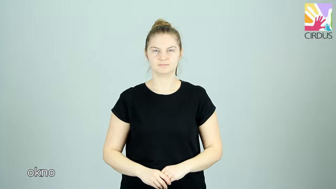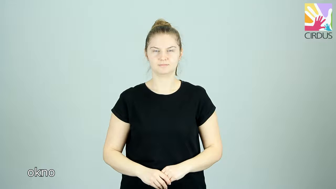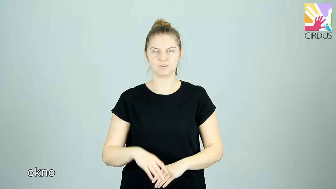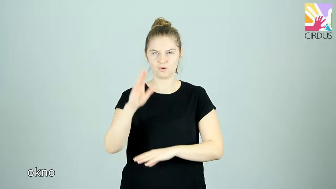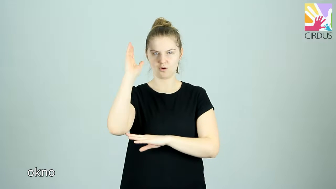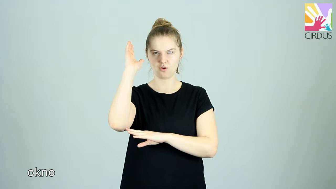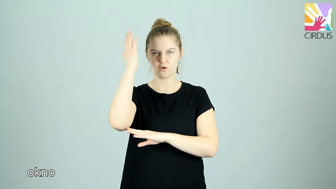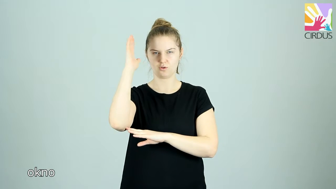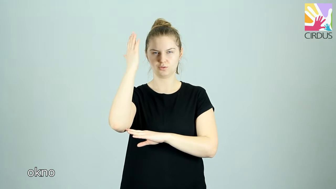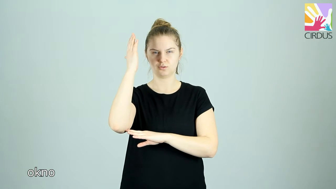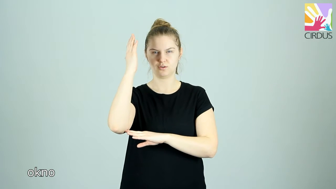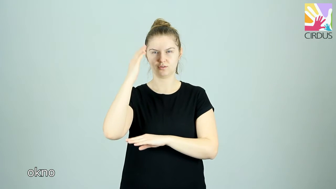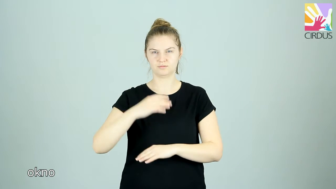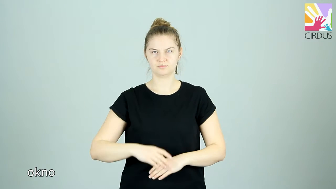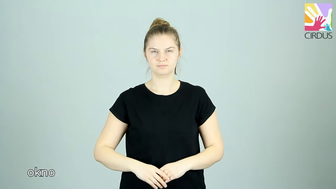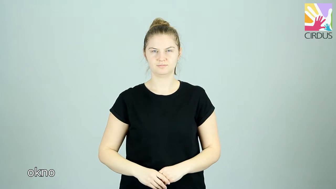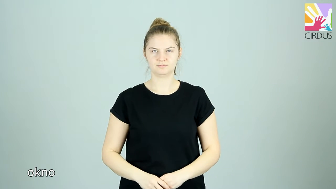okno